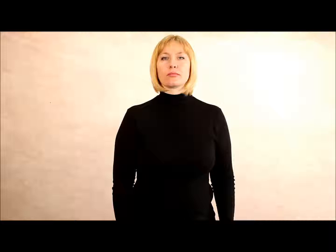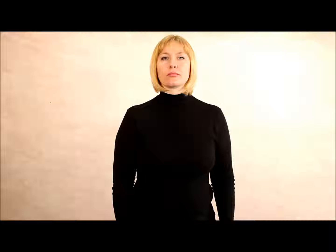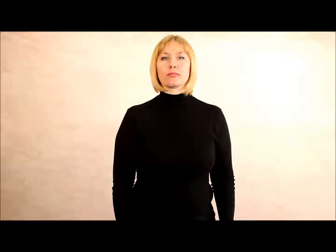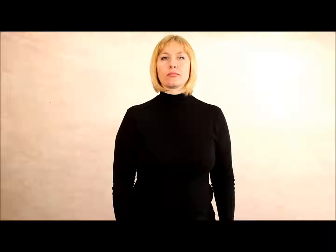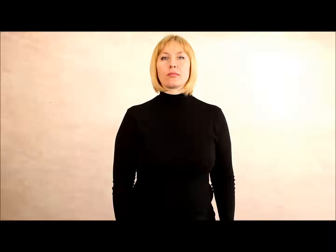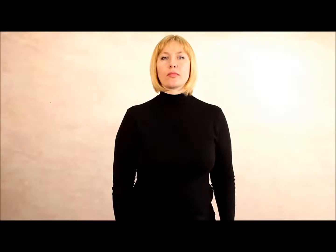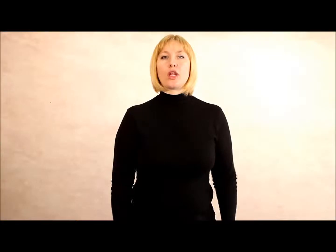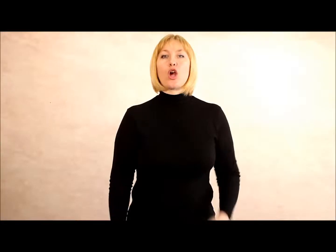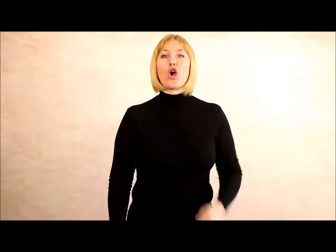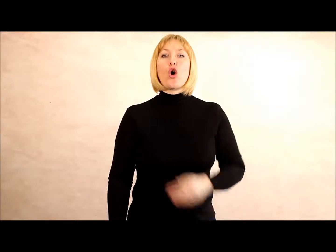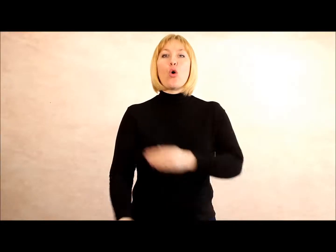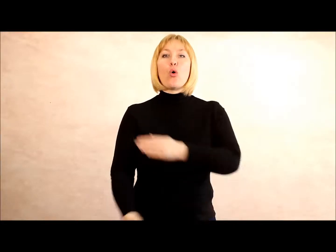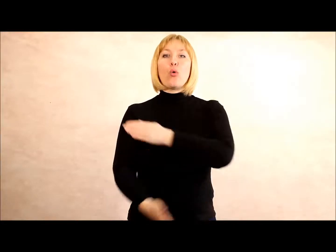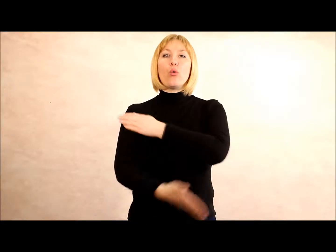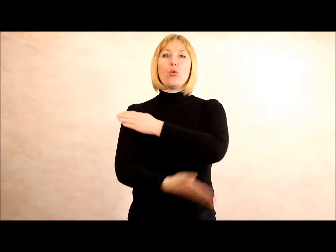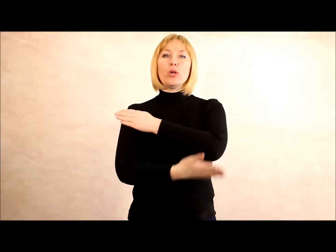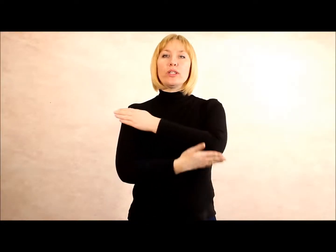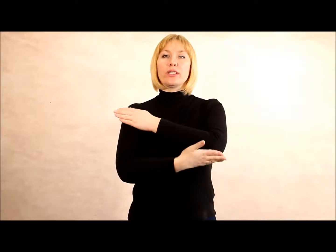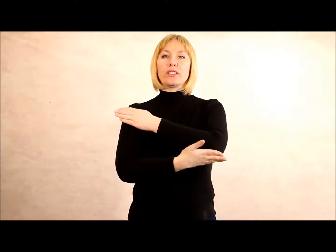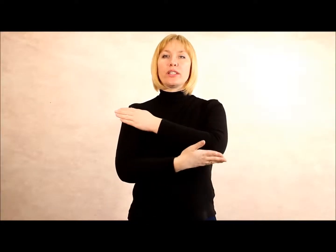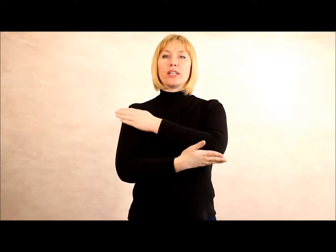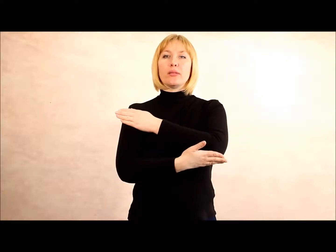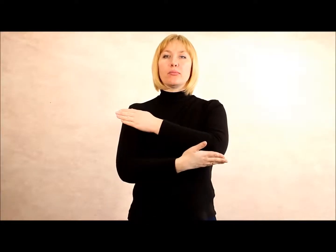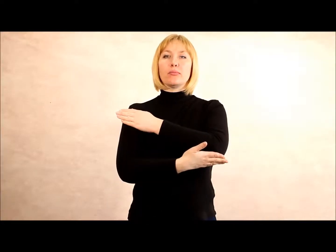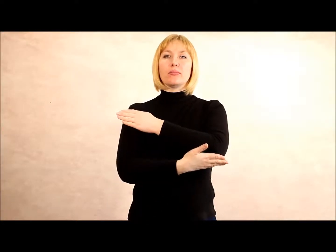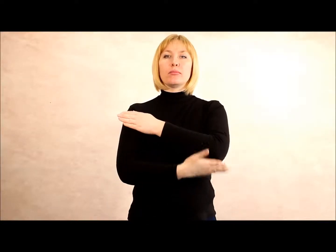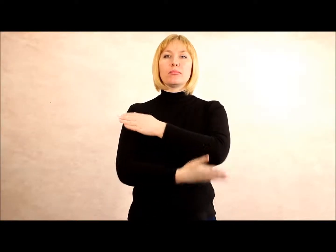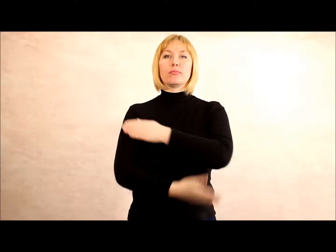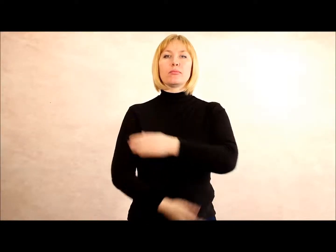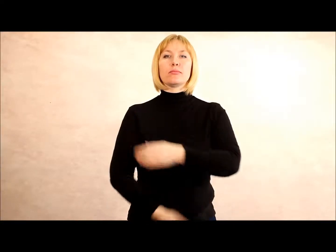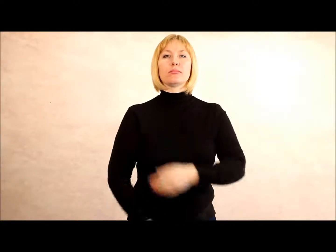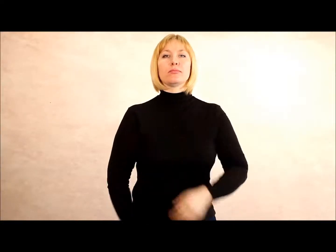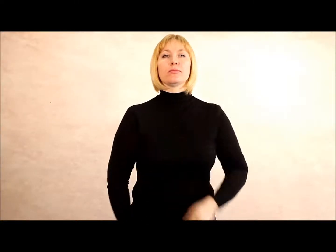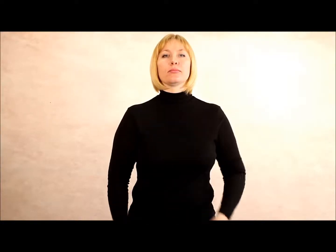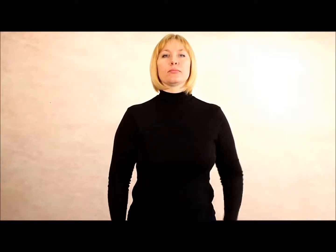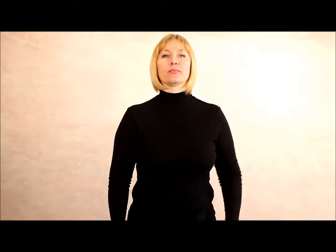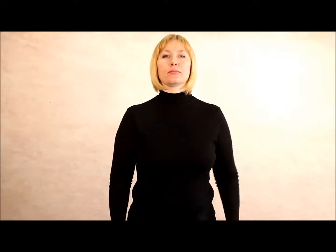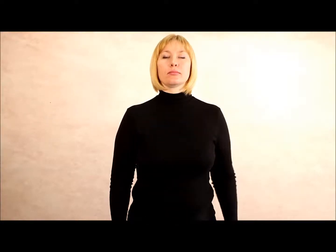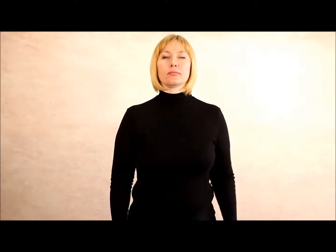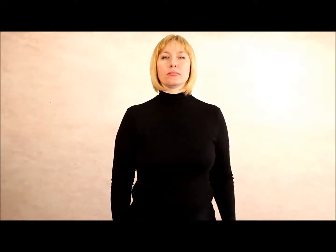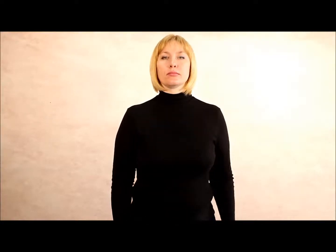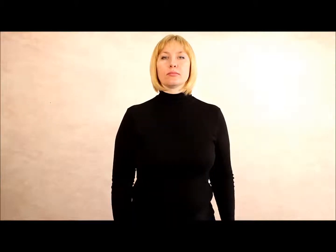Ultim